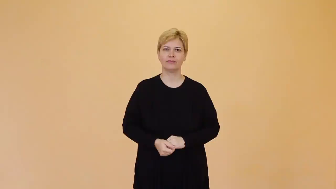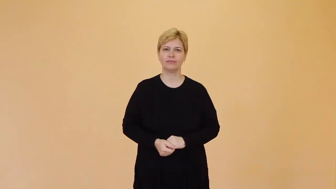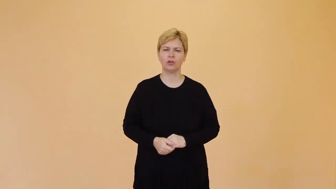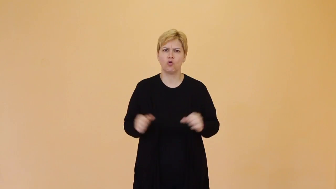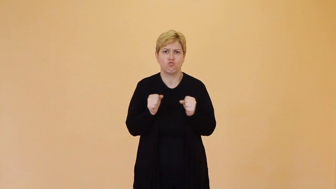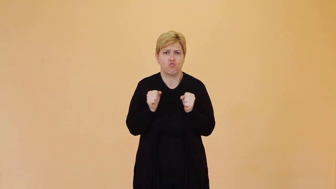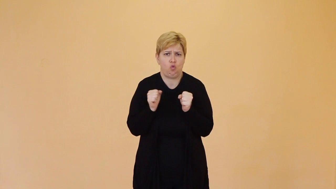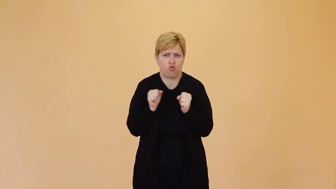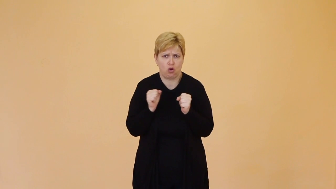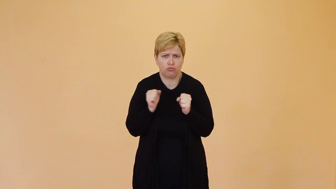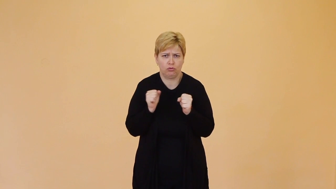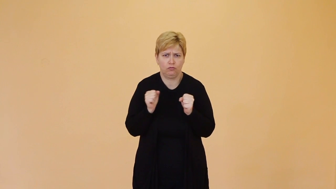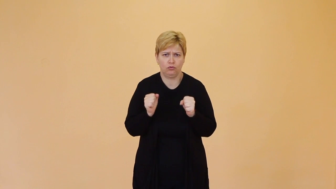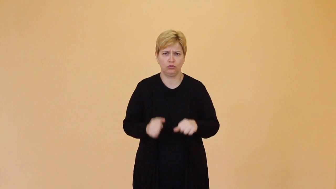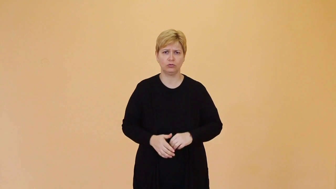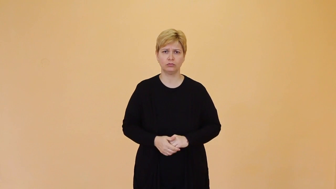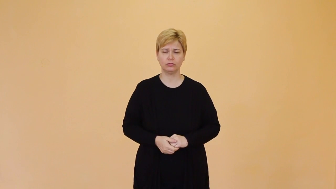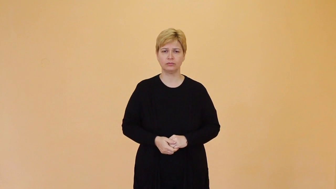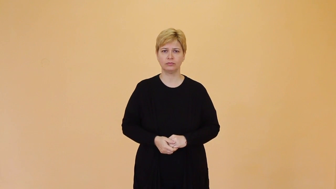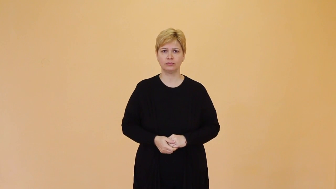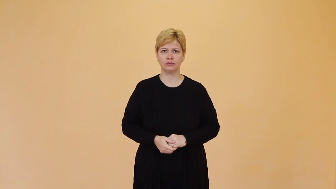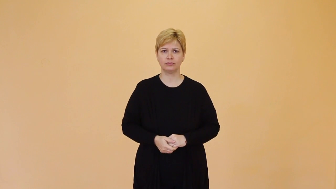bojazlivý